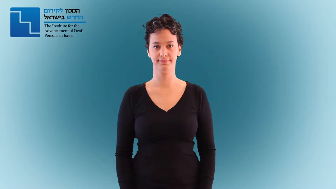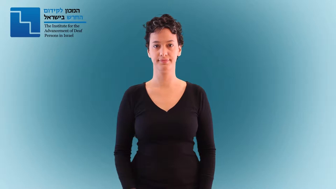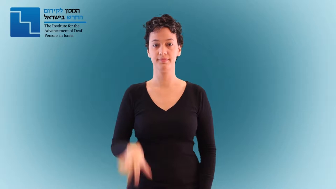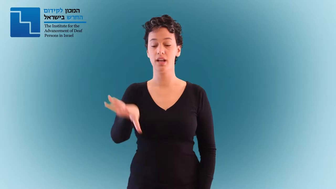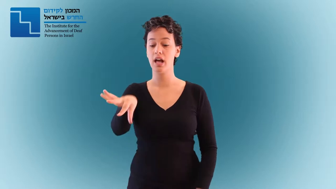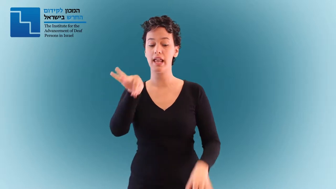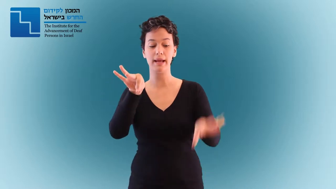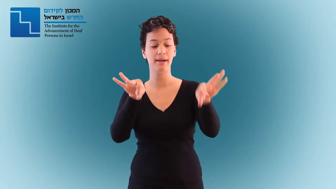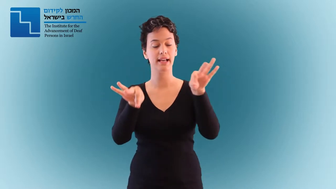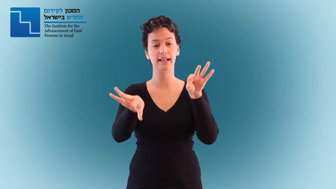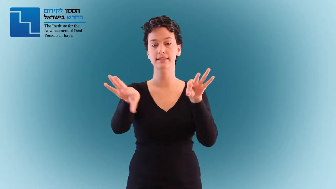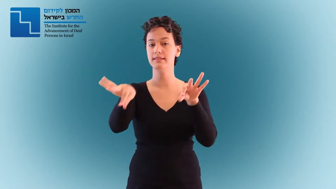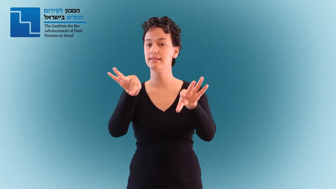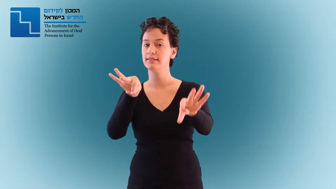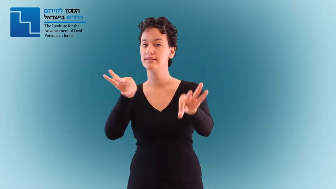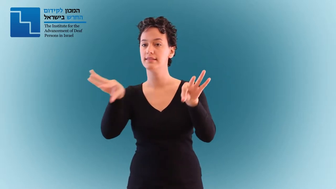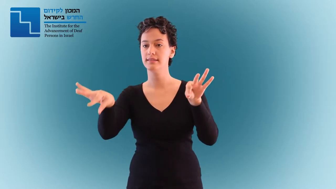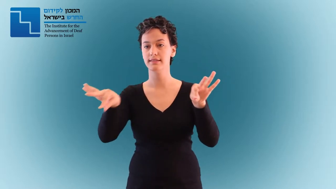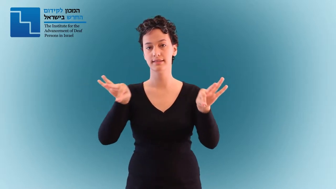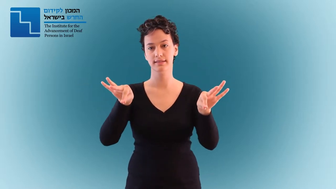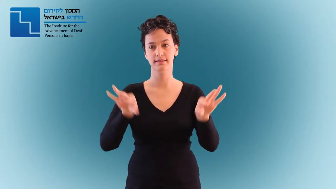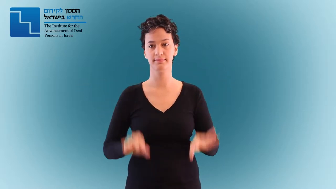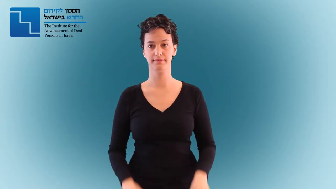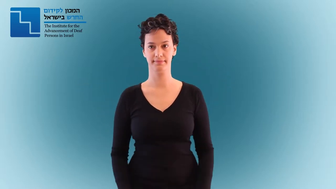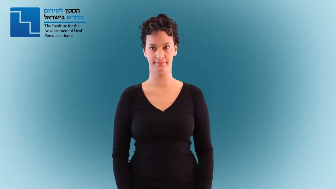למיין (לברור)